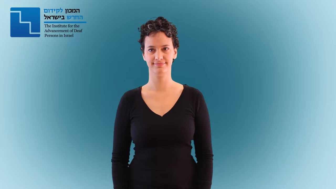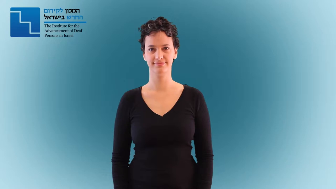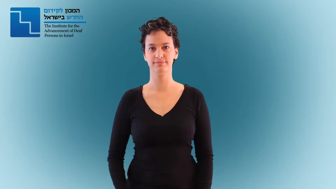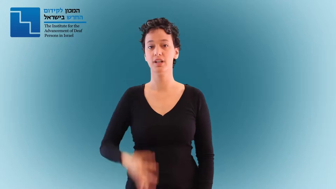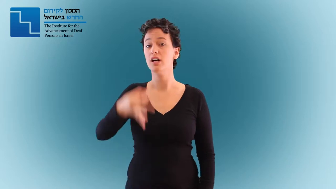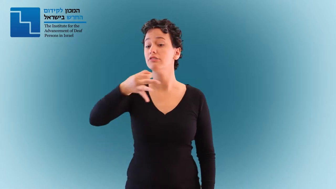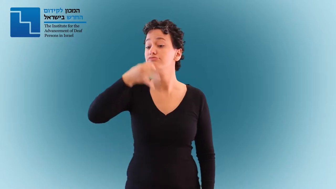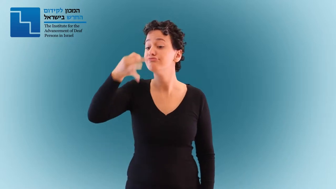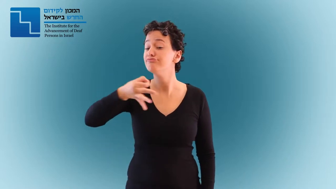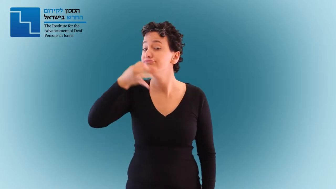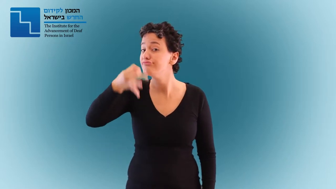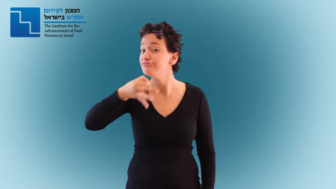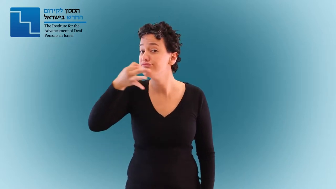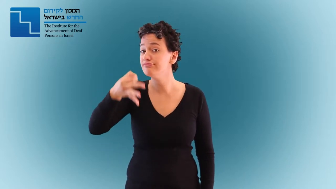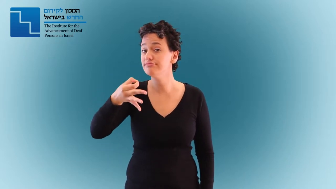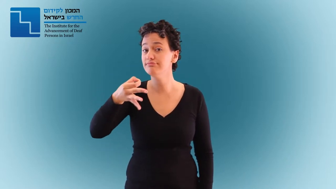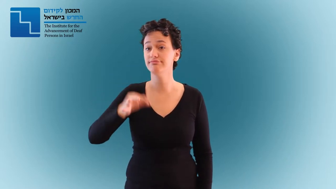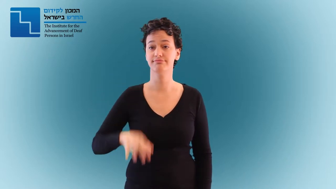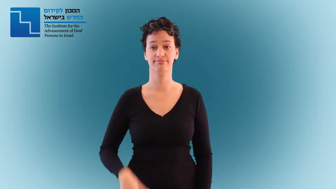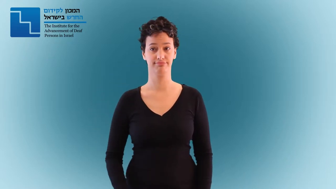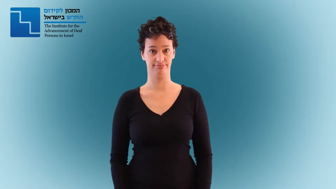לנאום